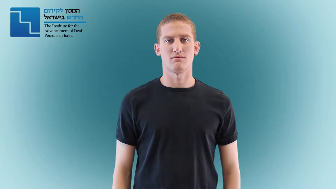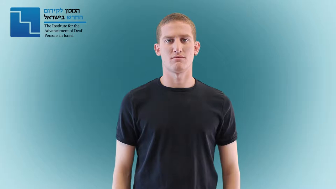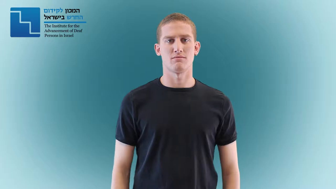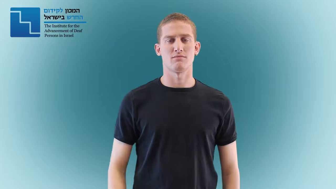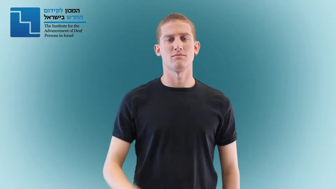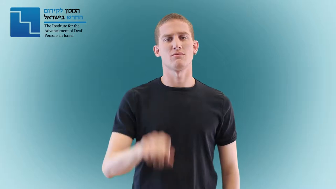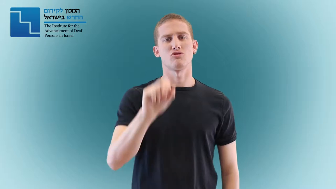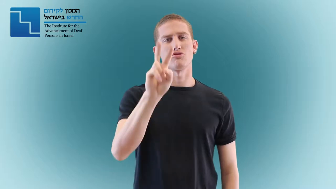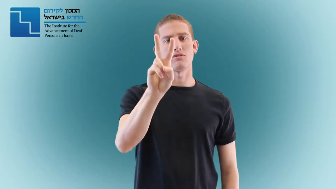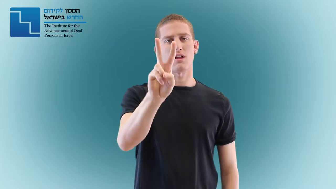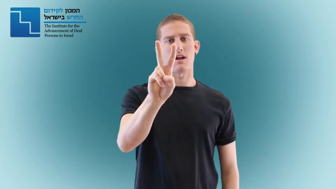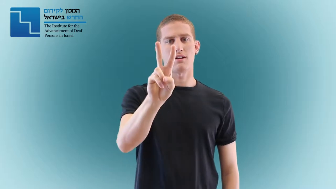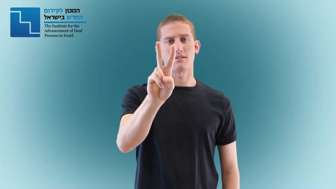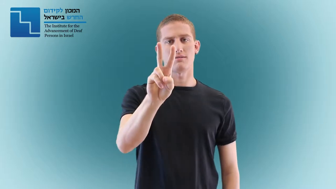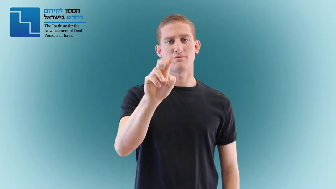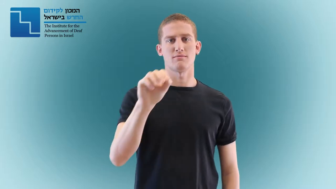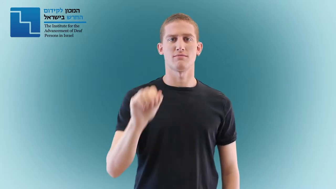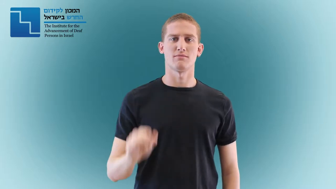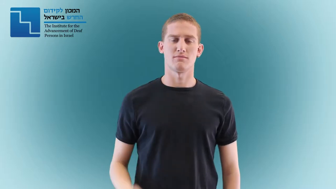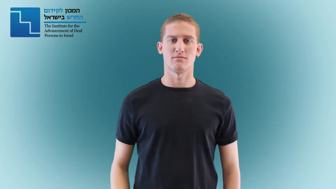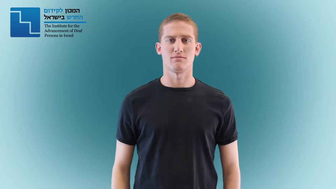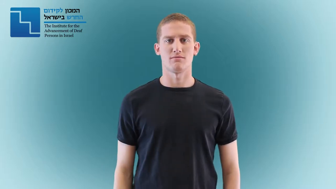שתיים